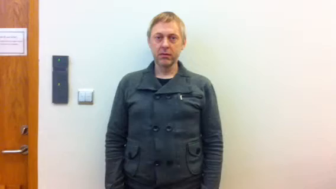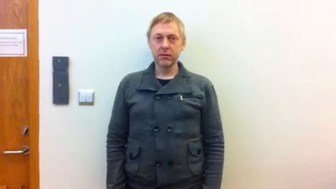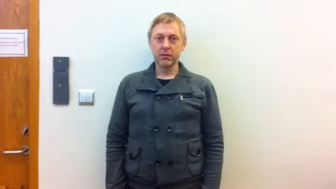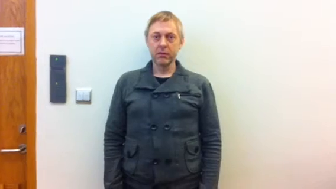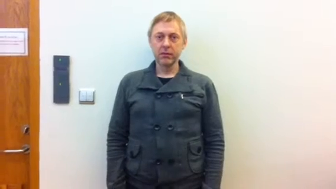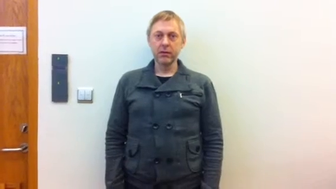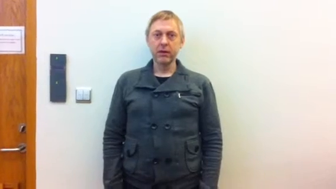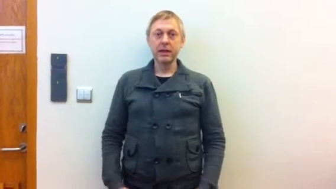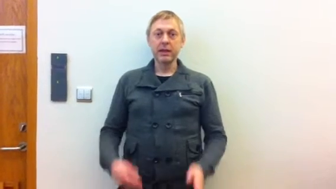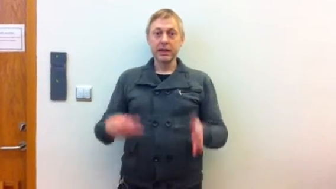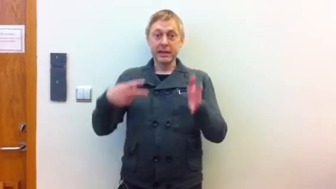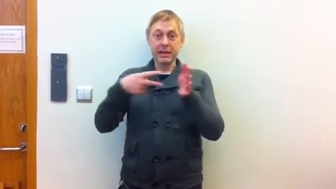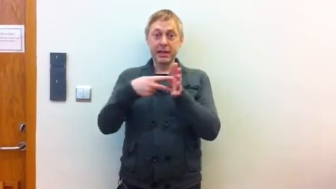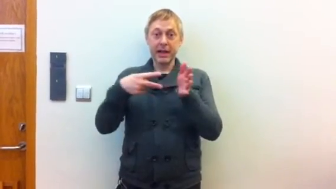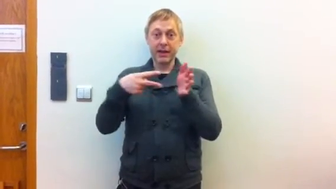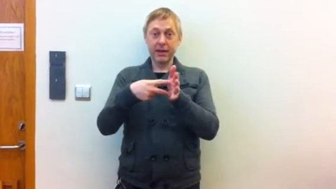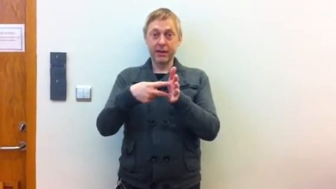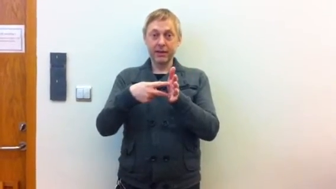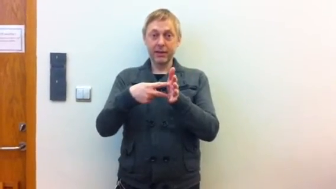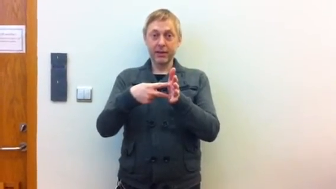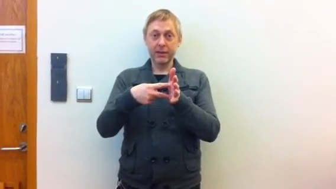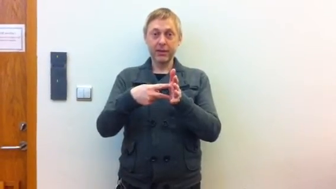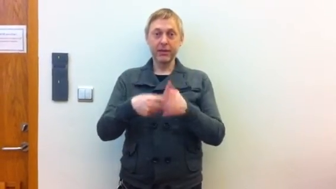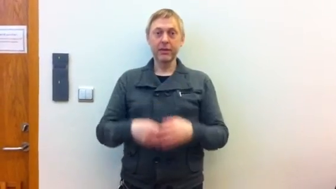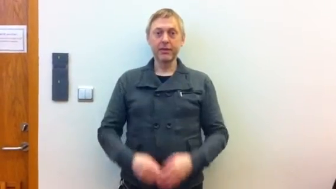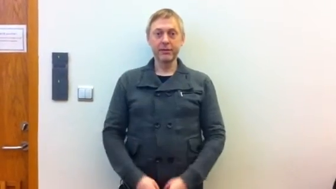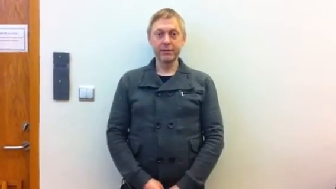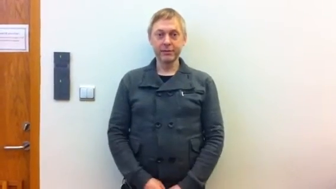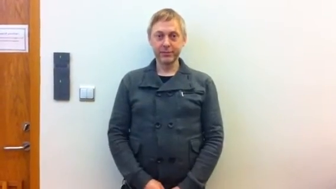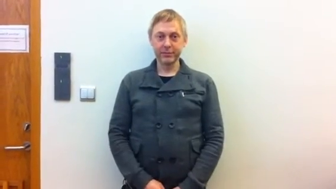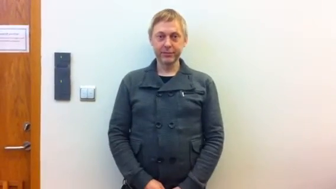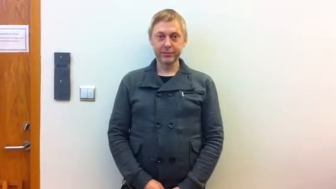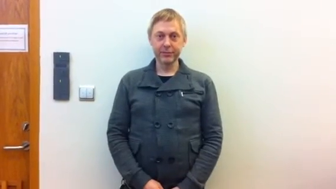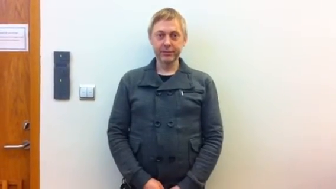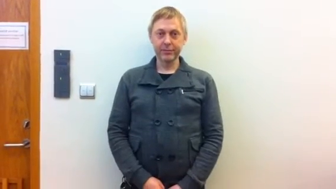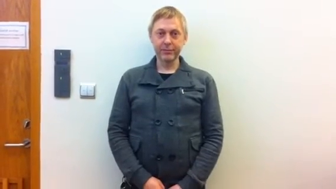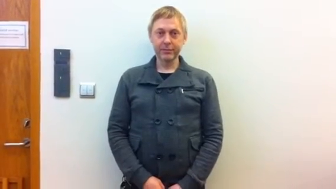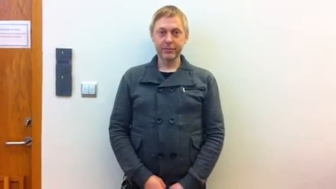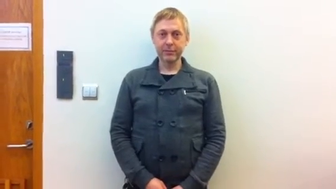Syrland